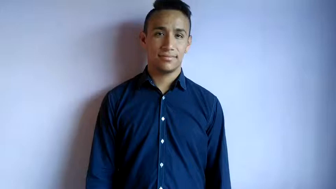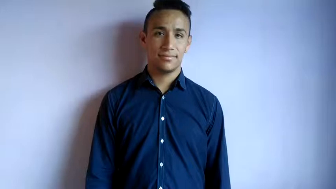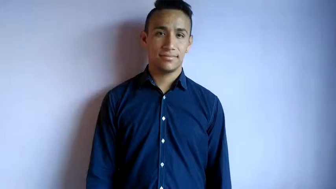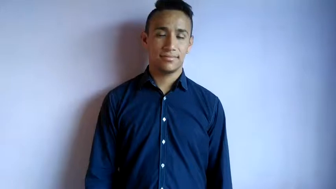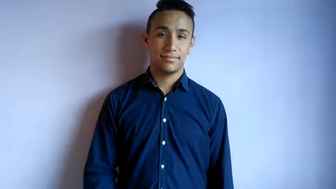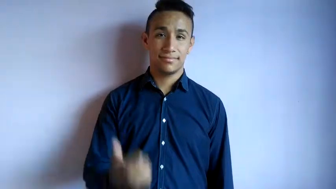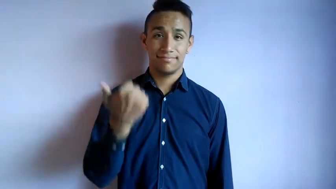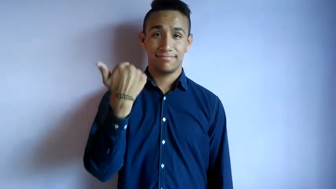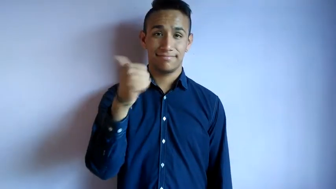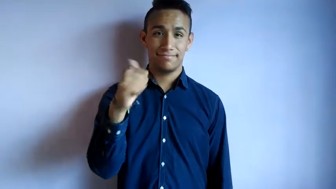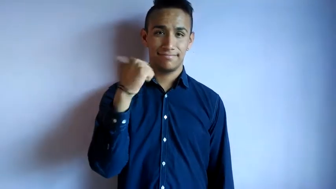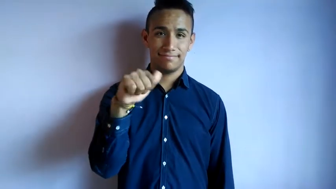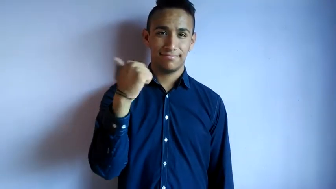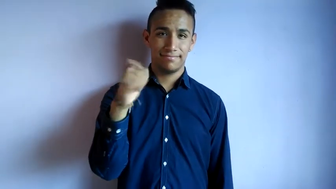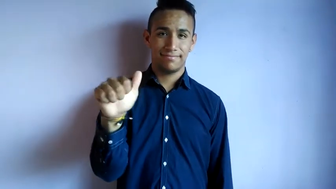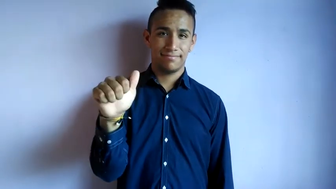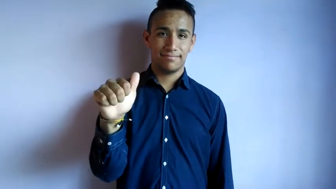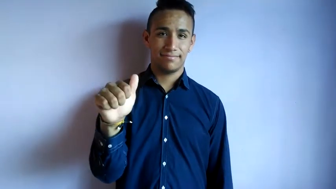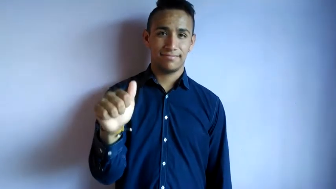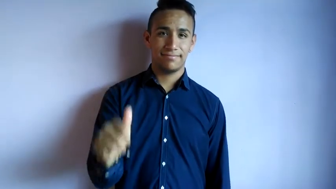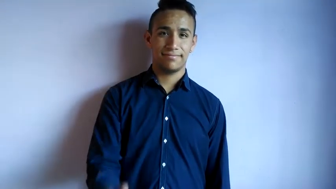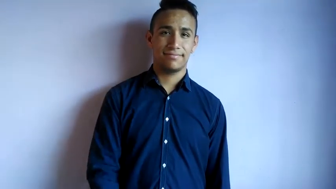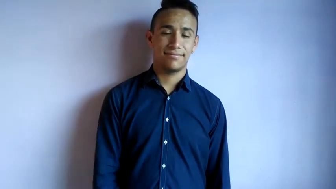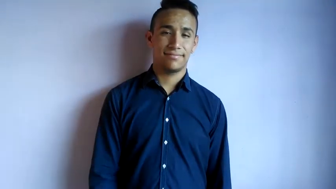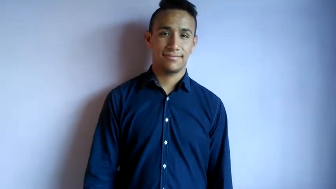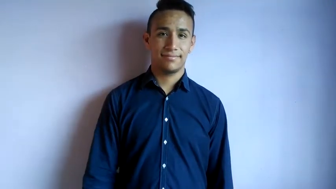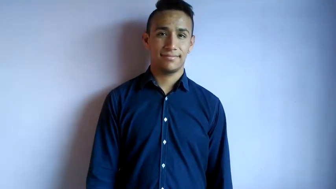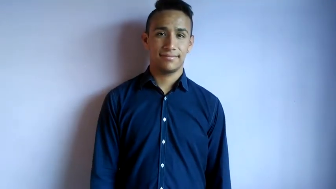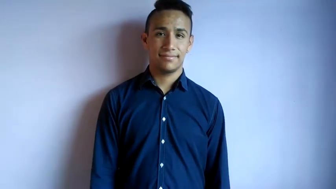agosto